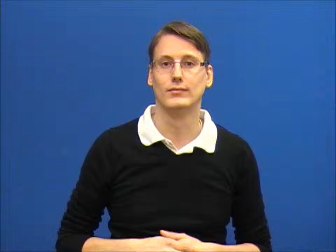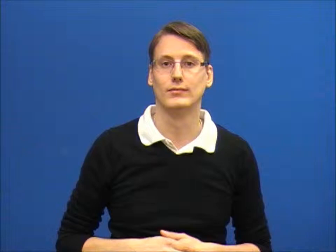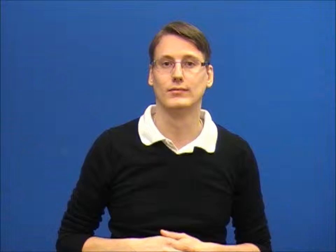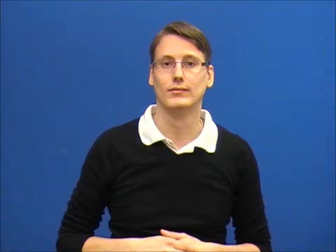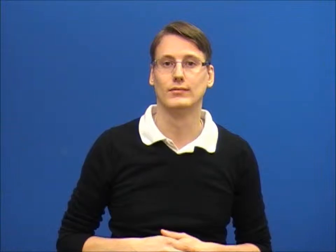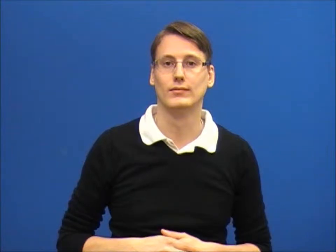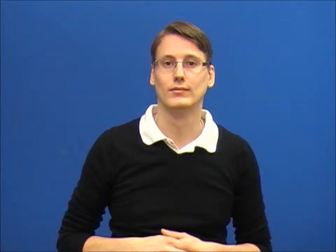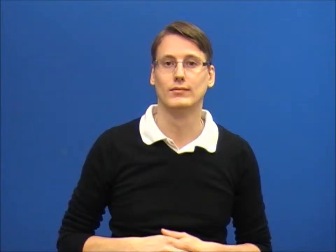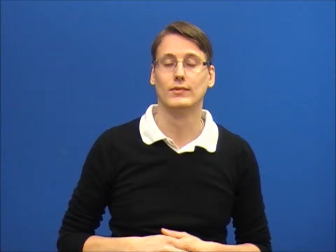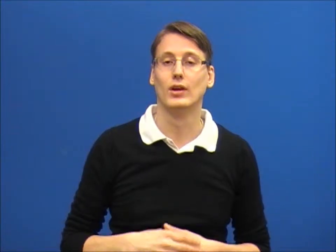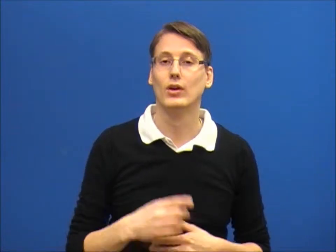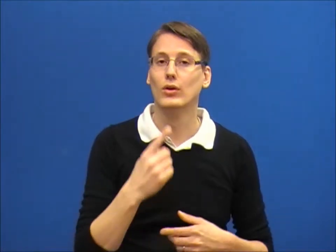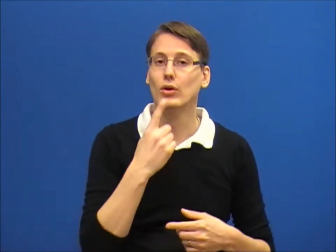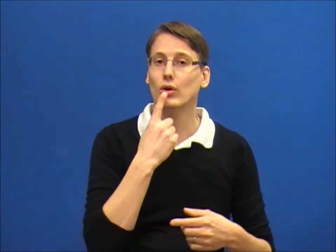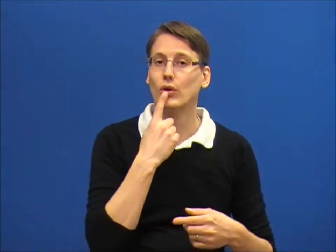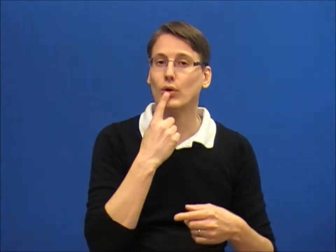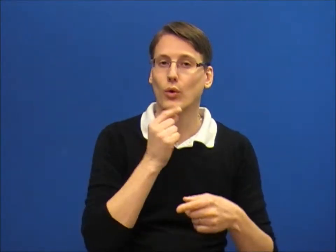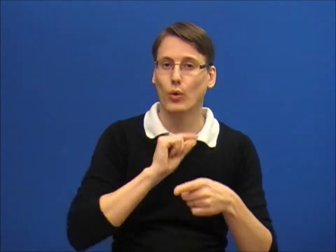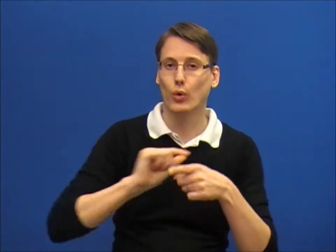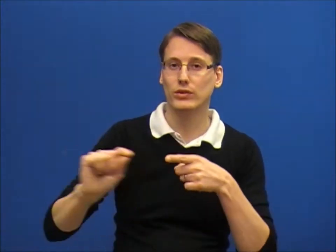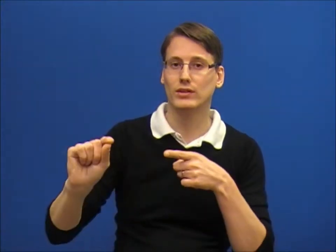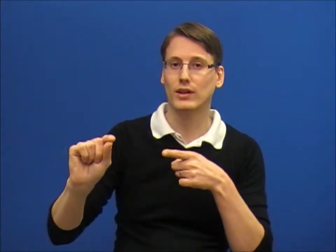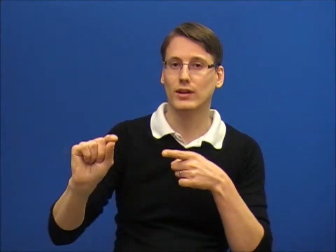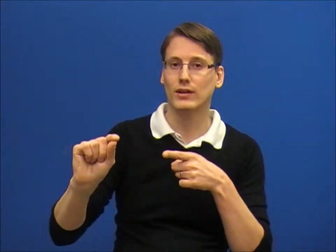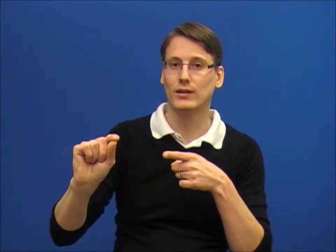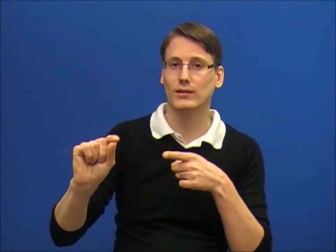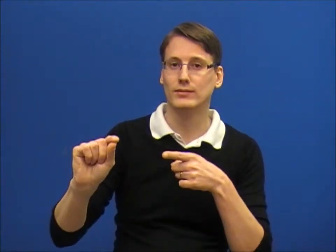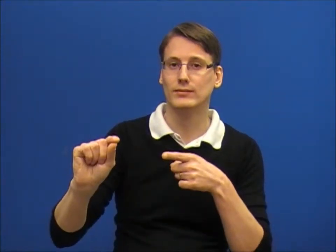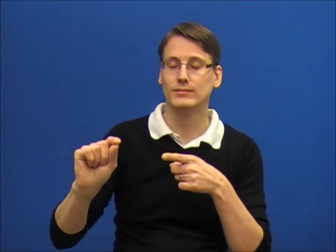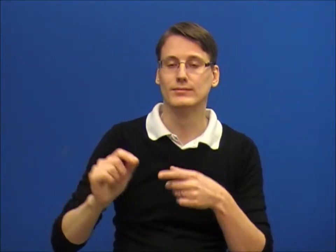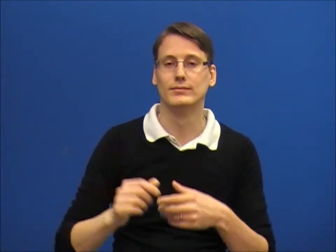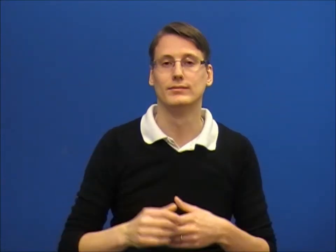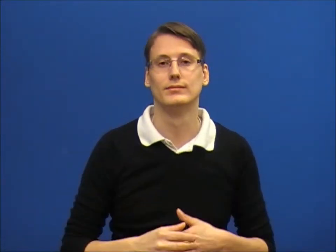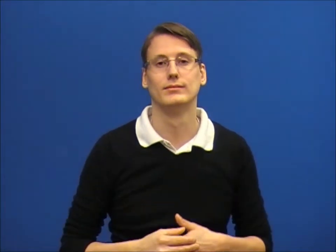RÅTTA